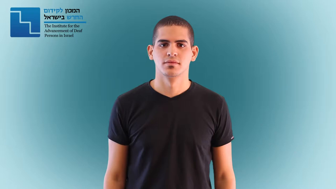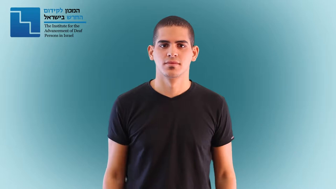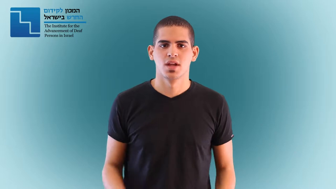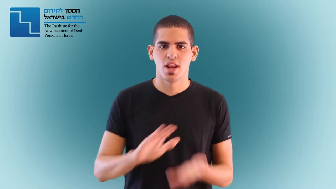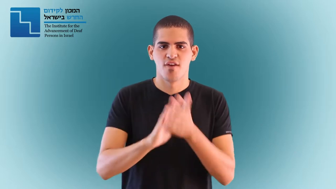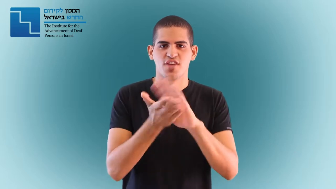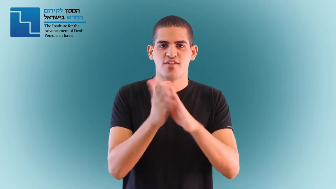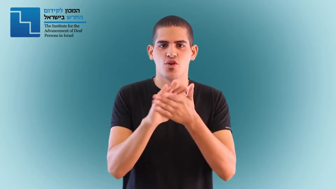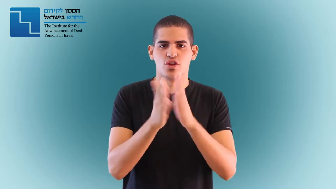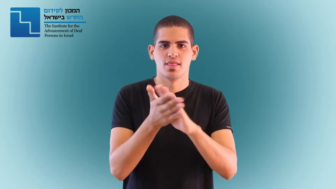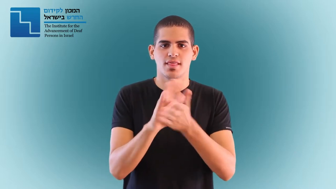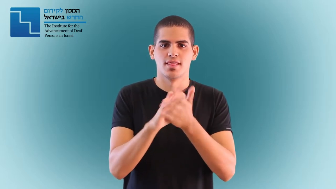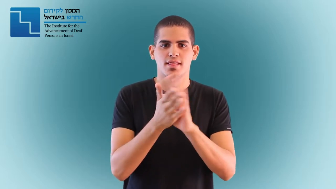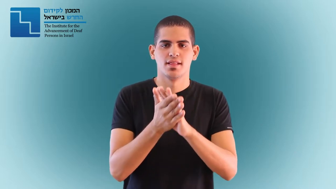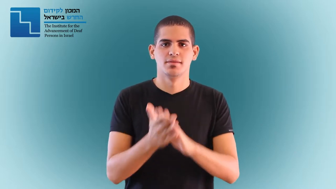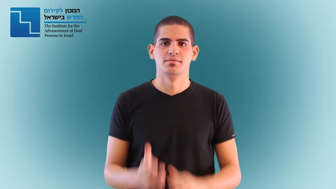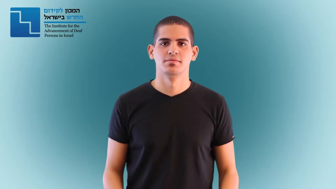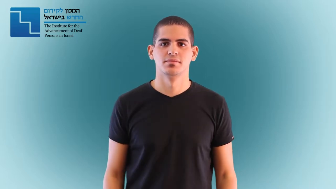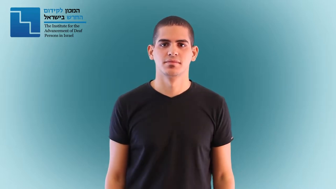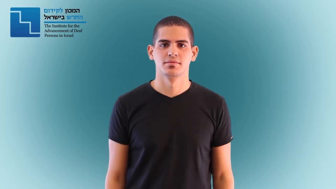לביבות